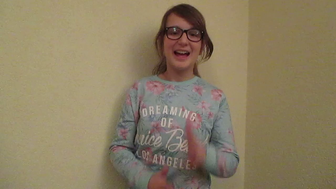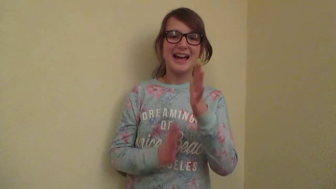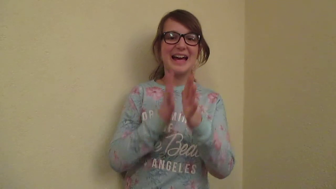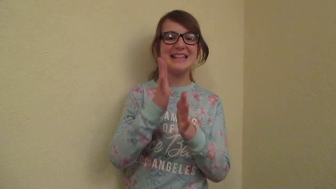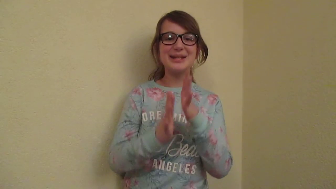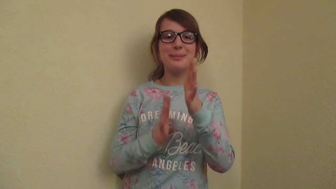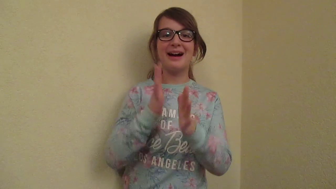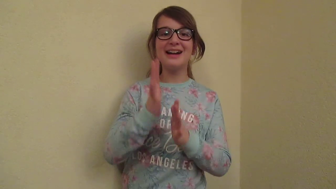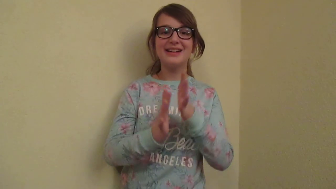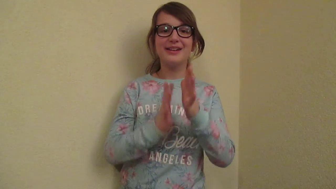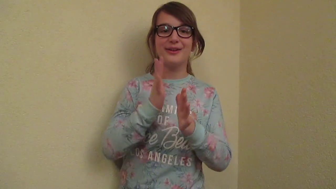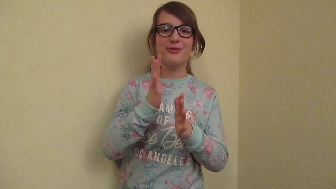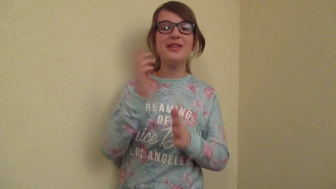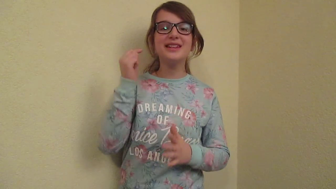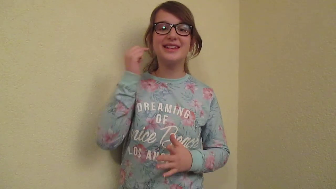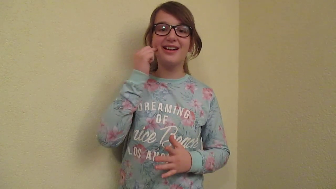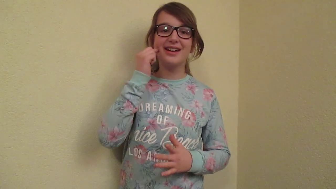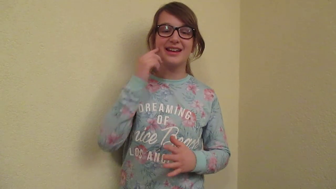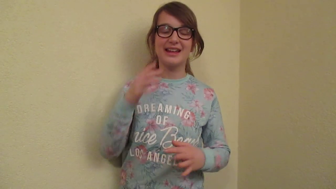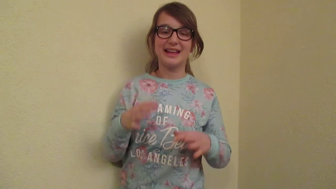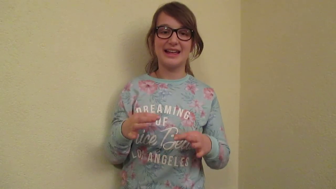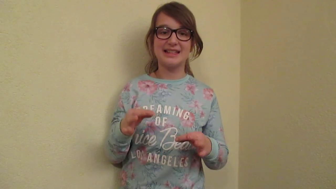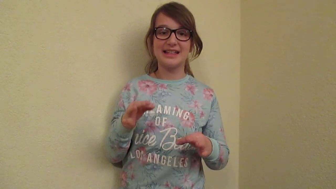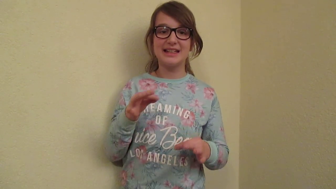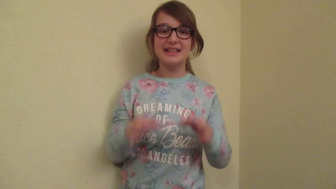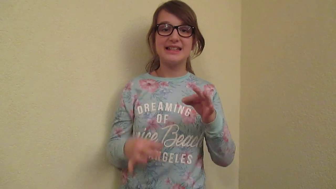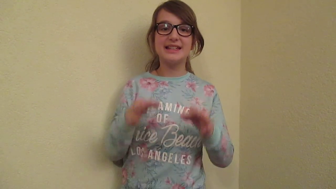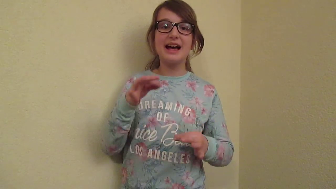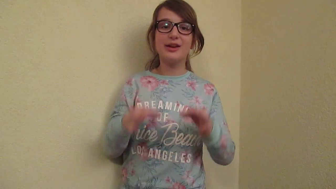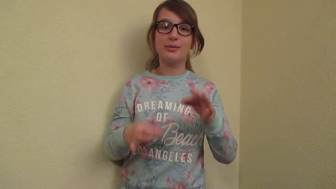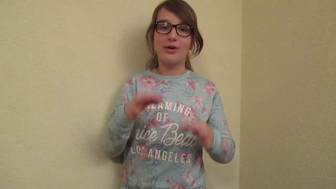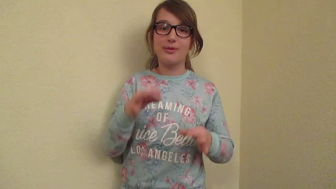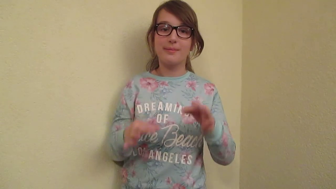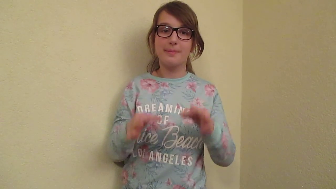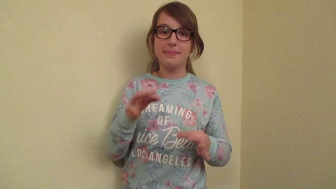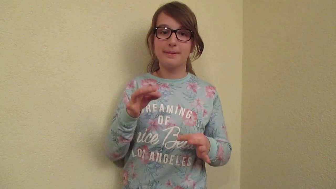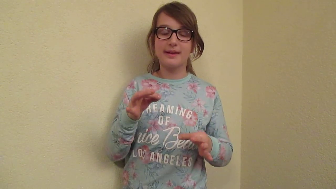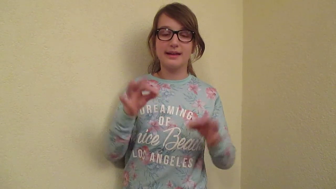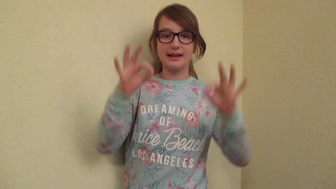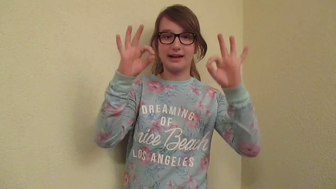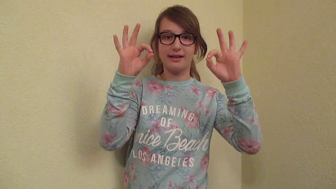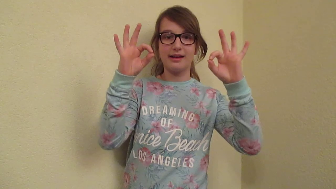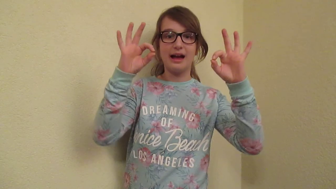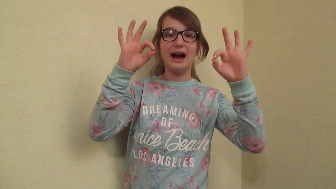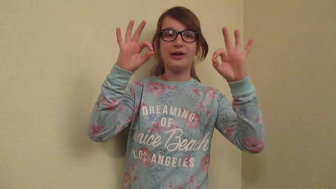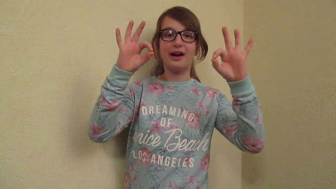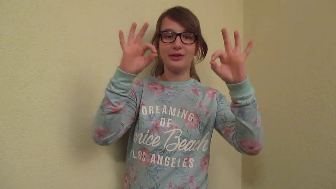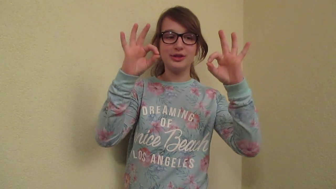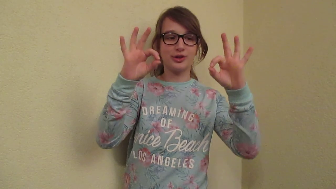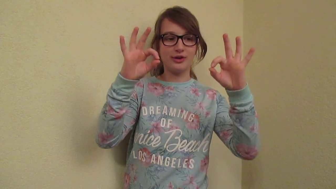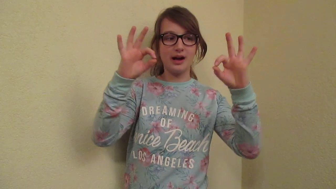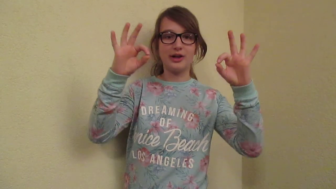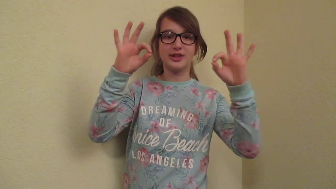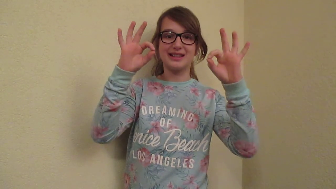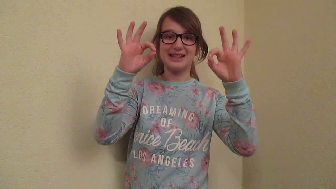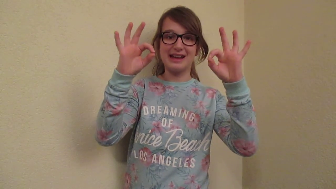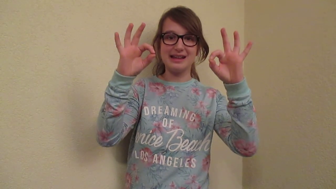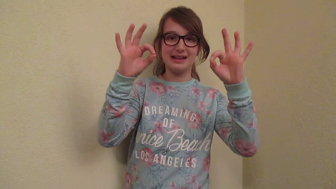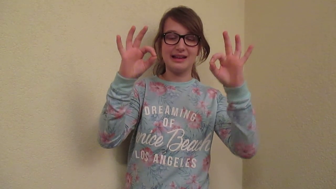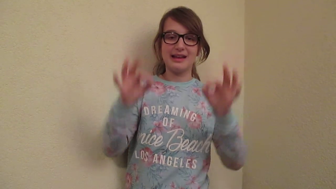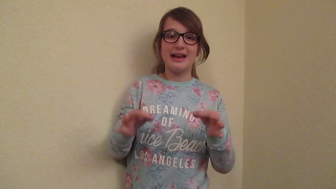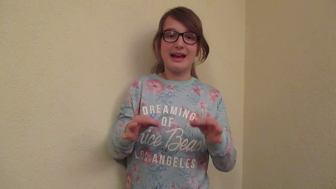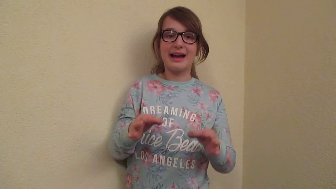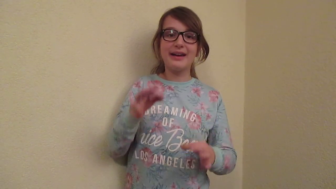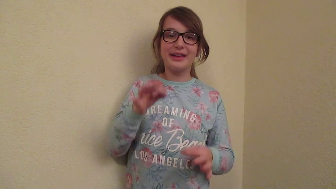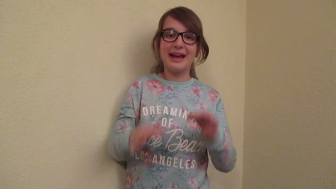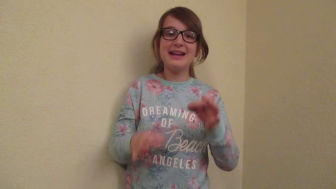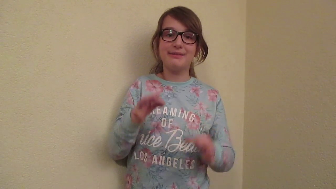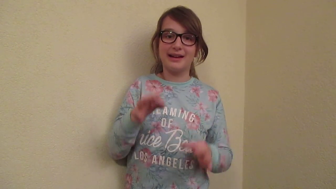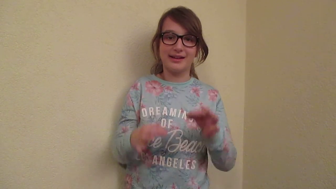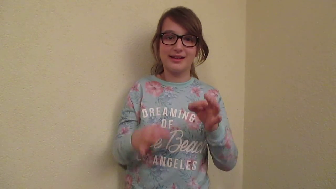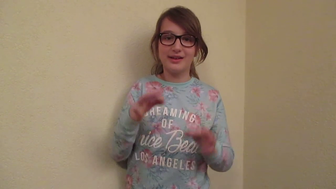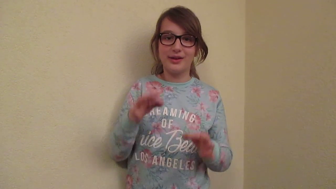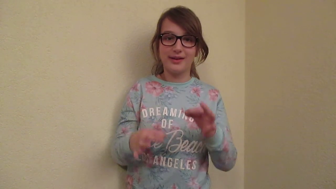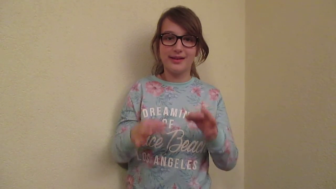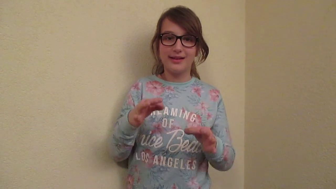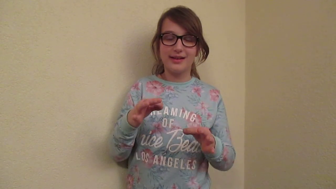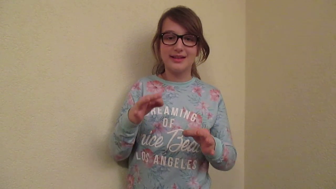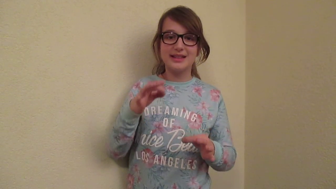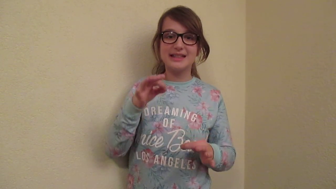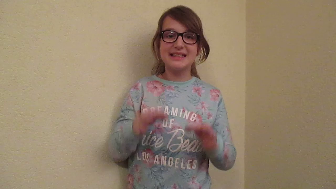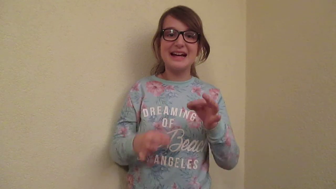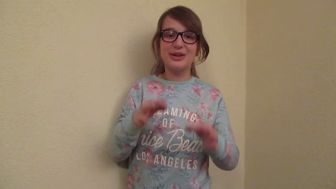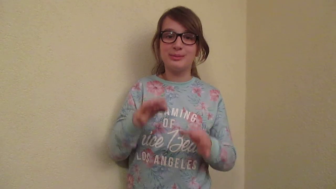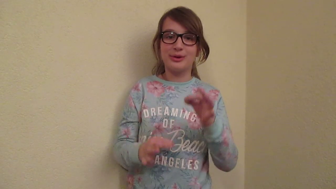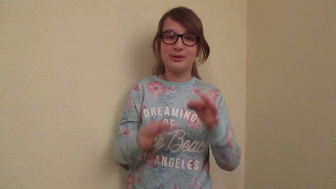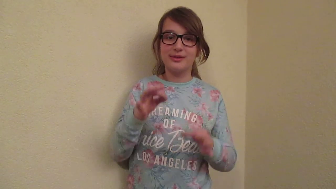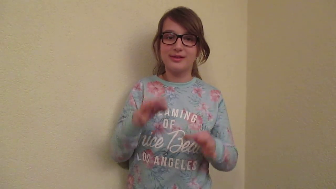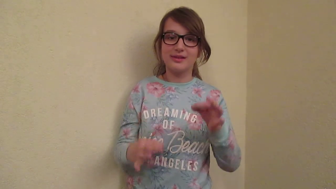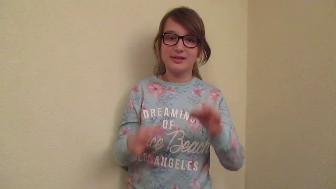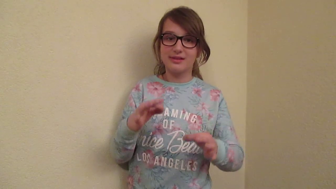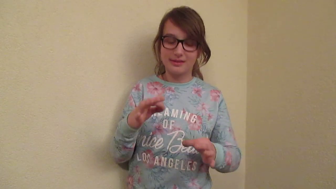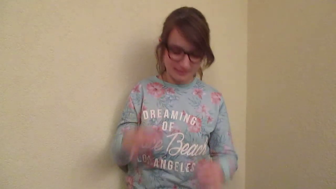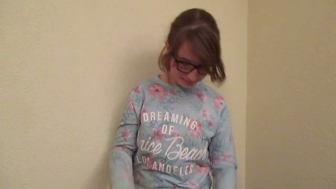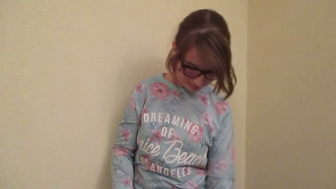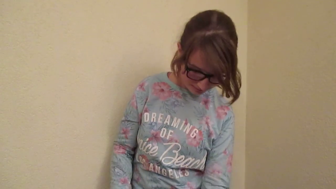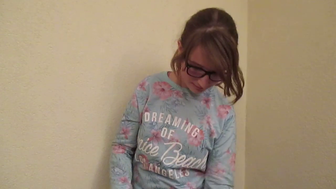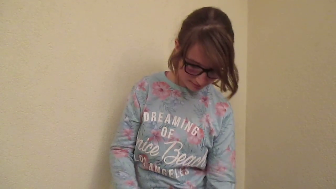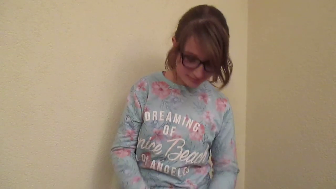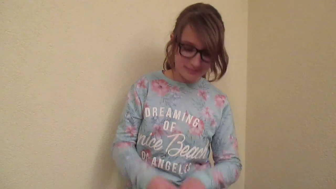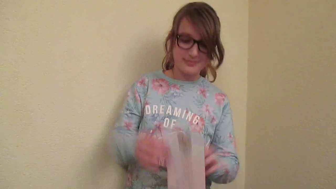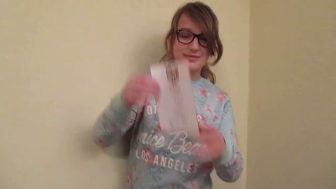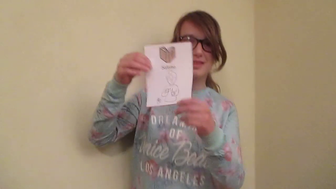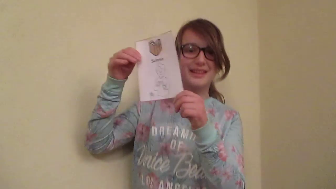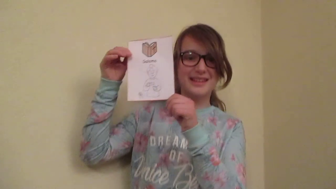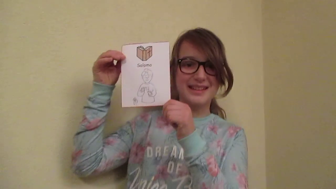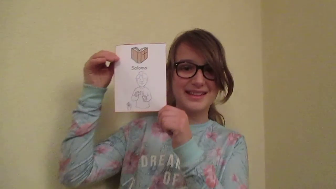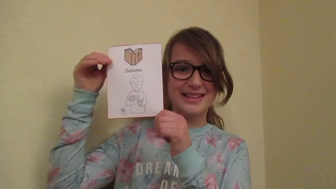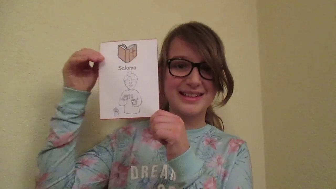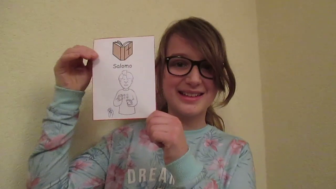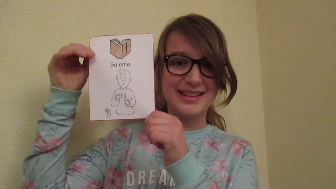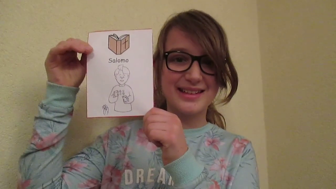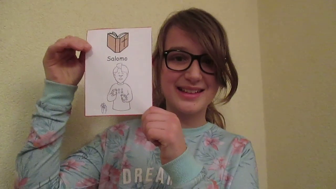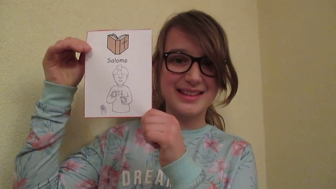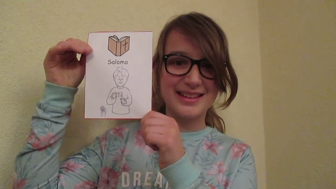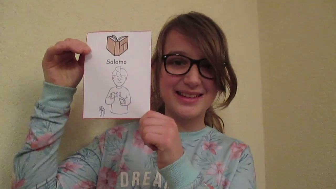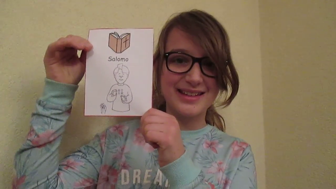Salomo